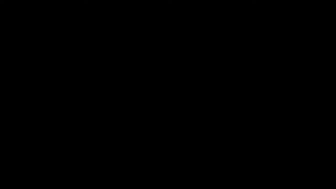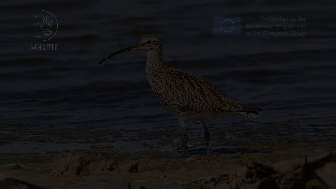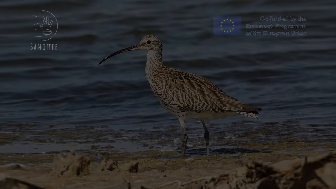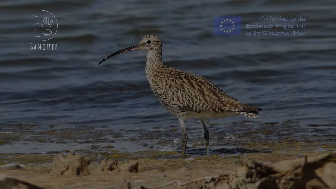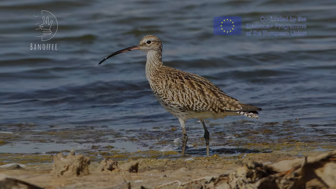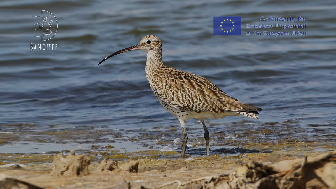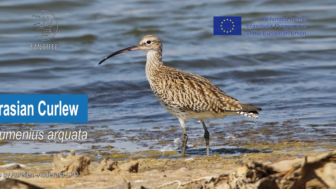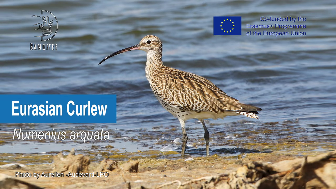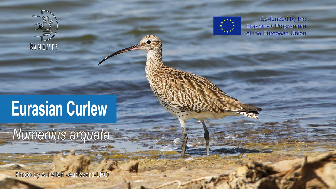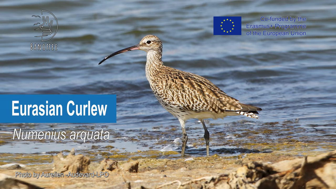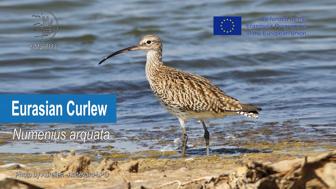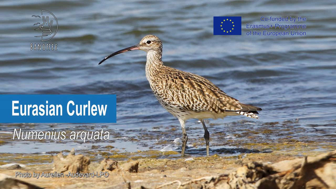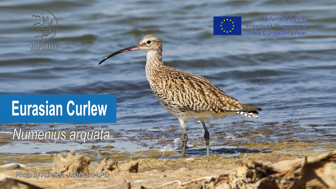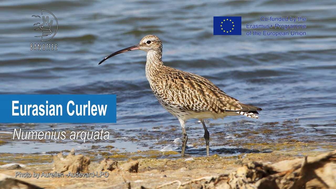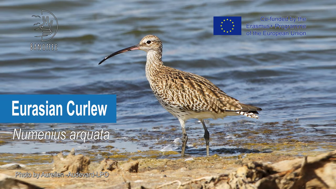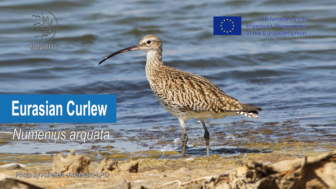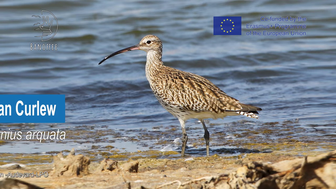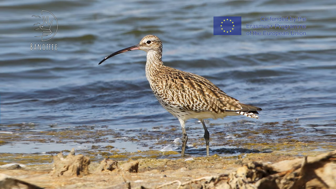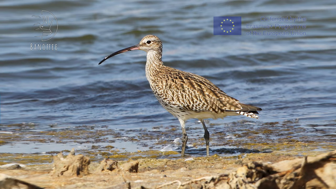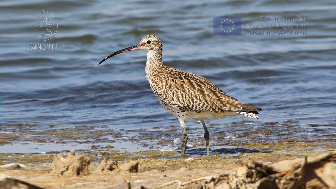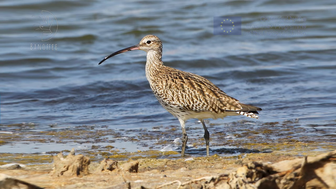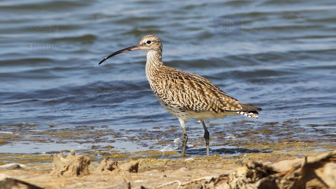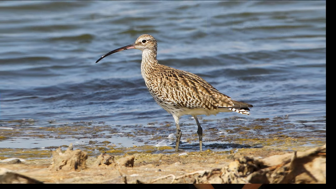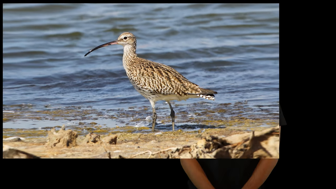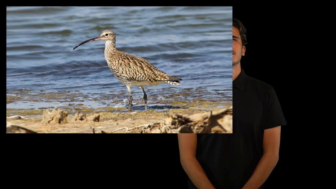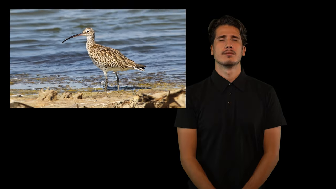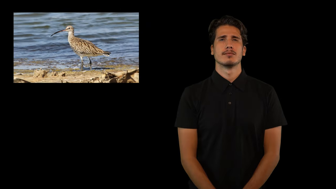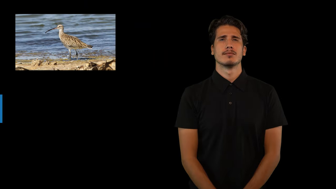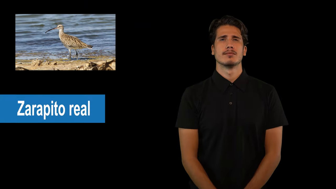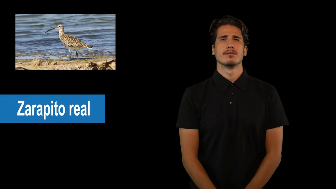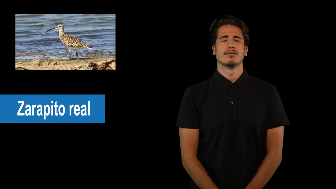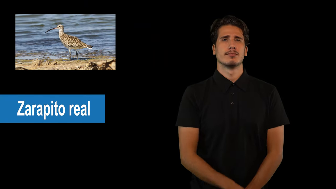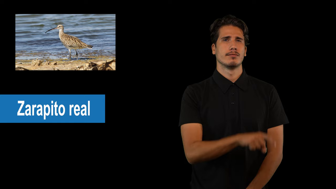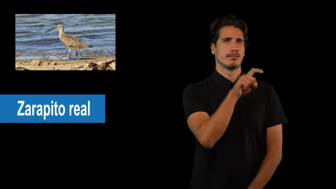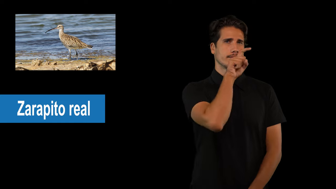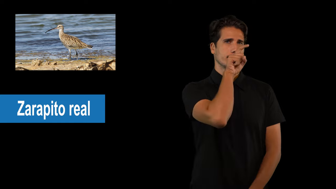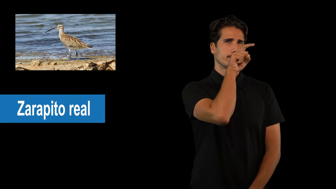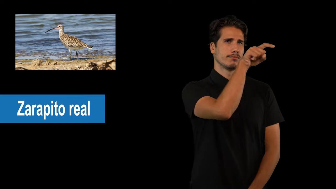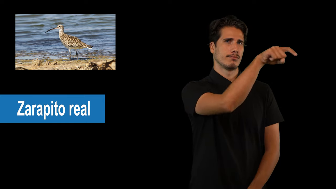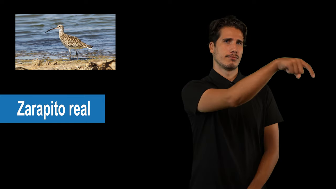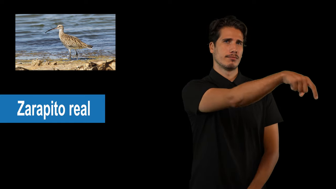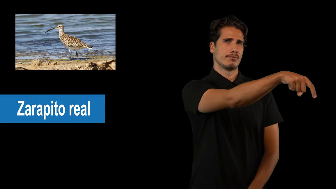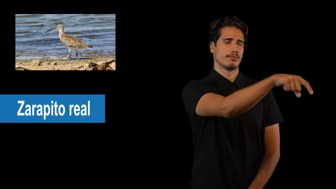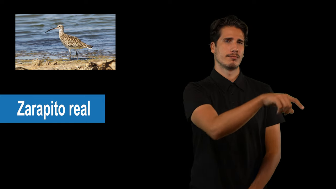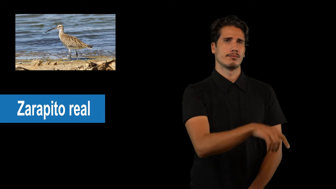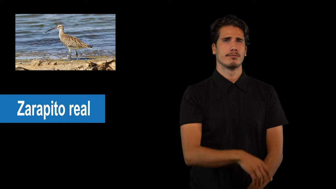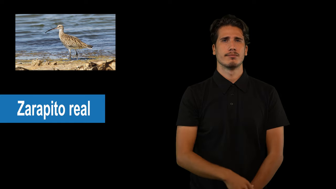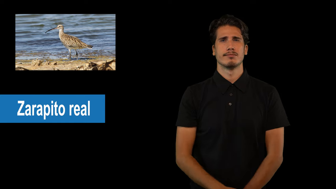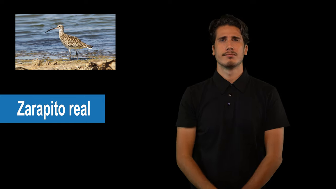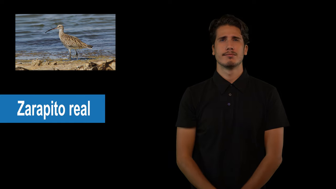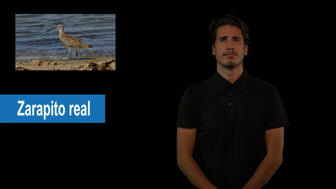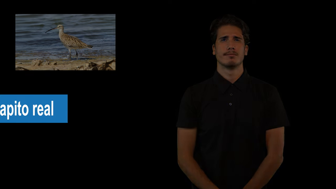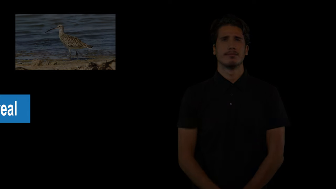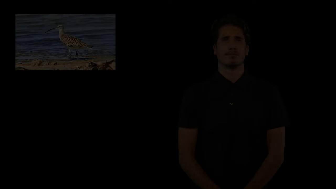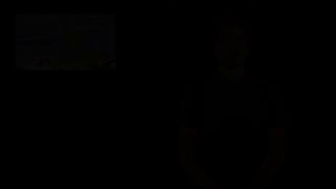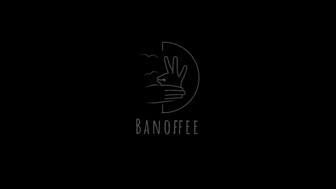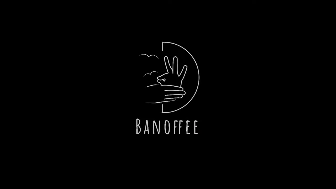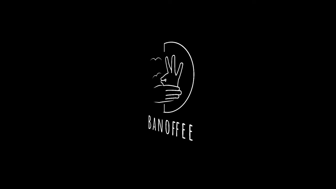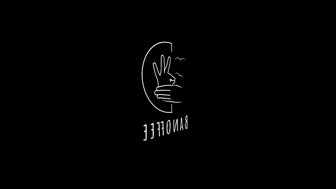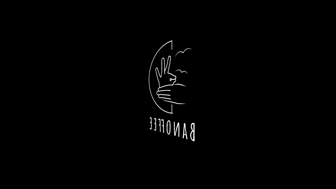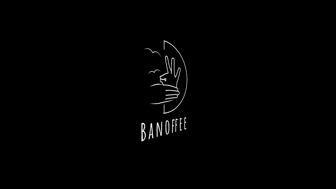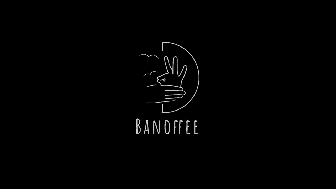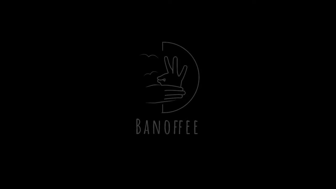Zarapito real